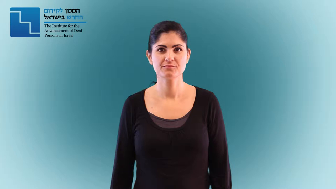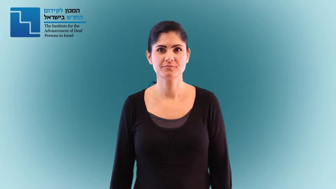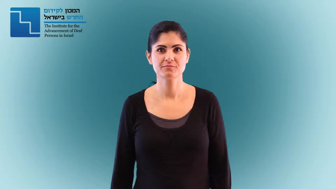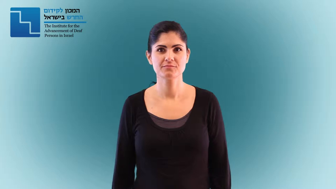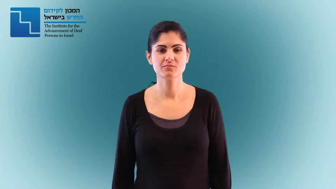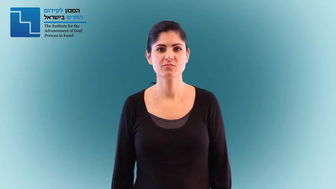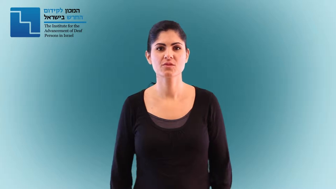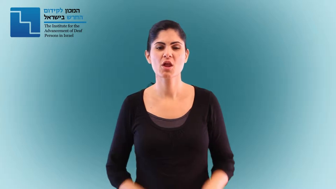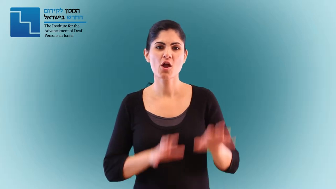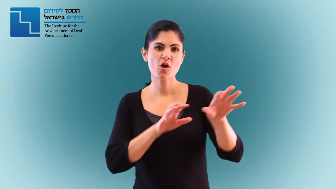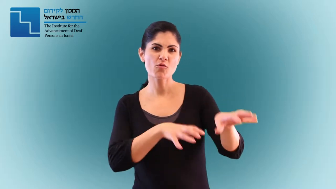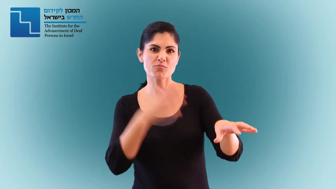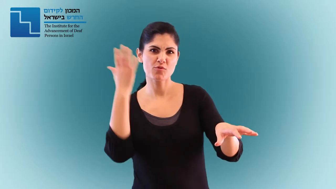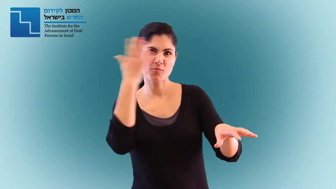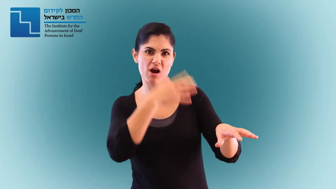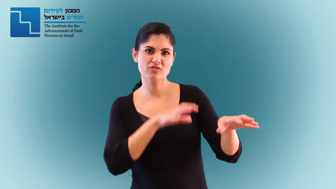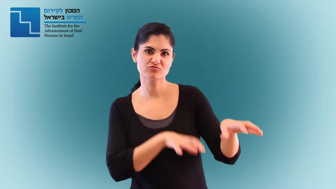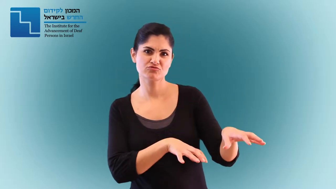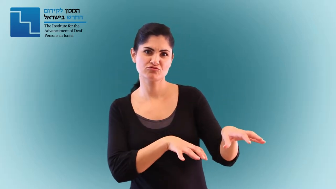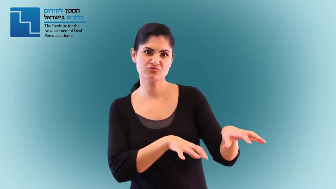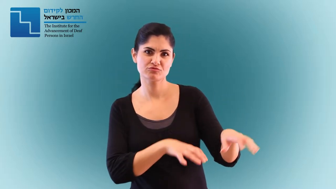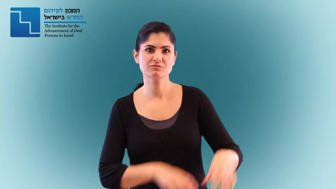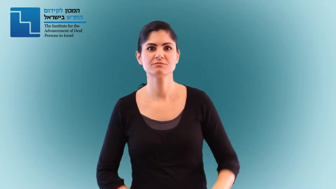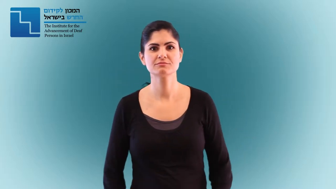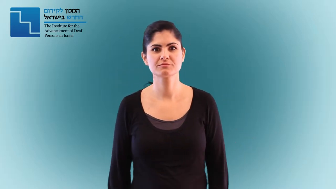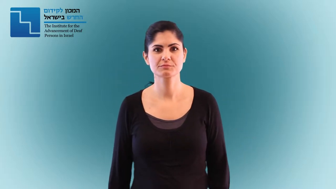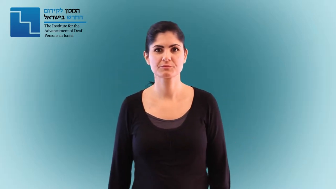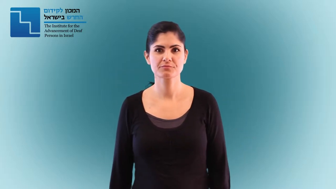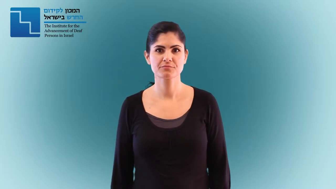פומה